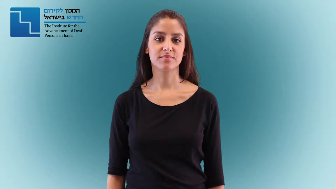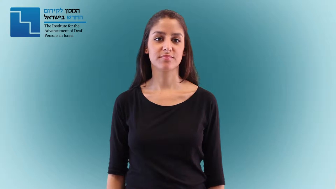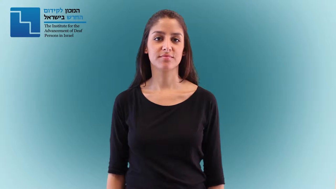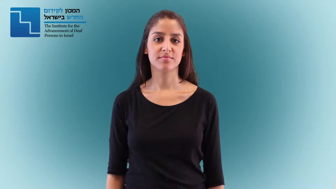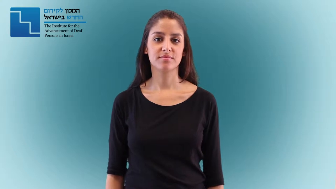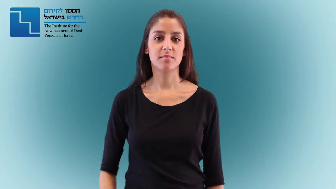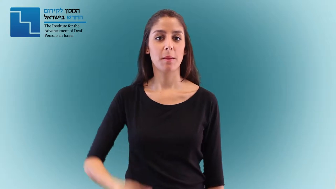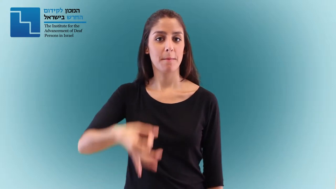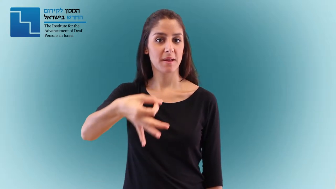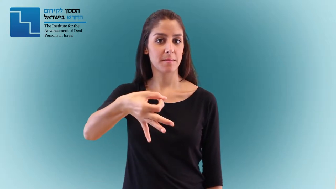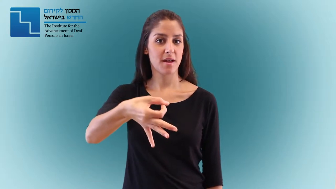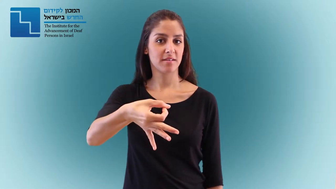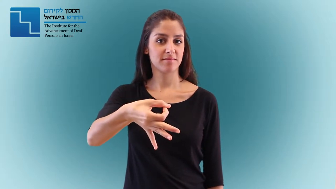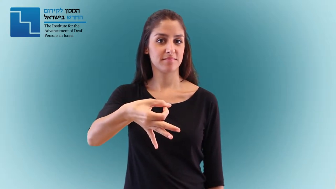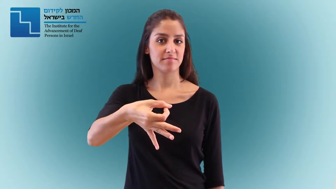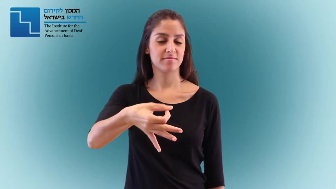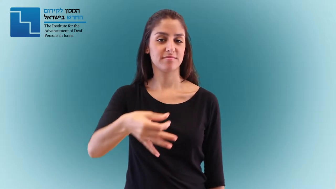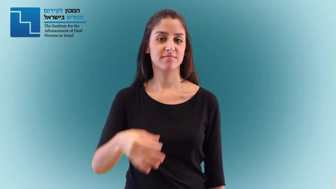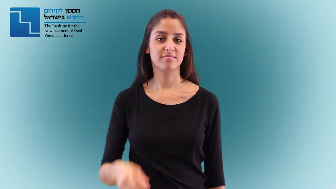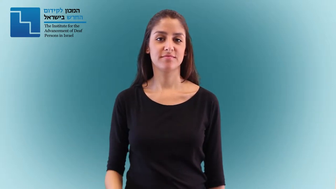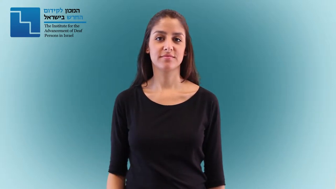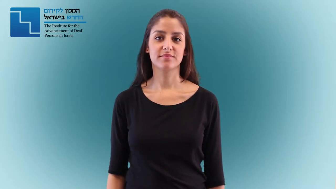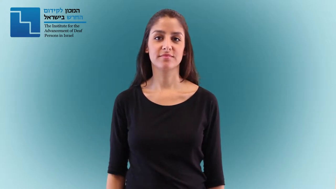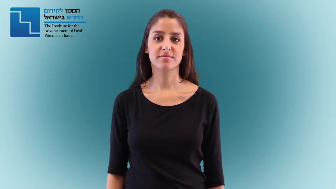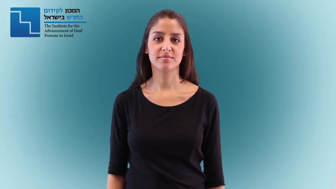מטבע